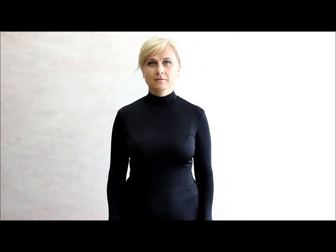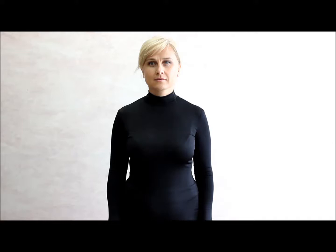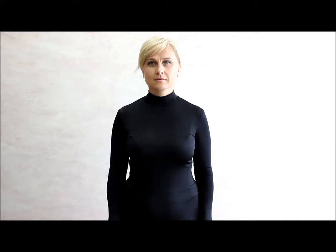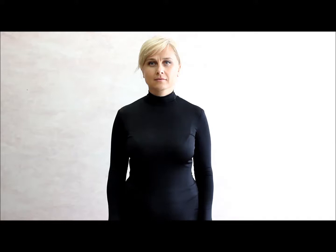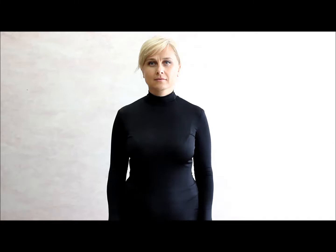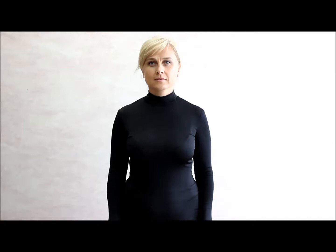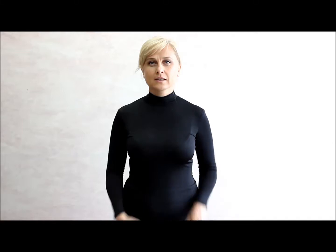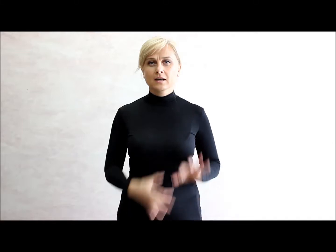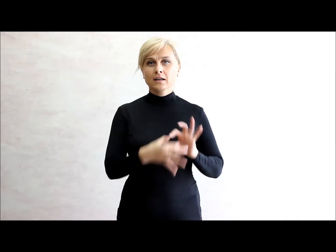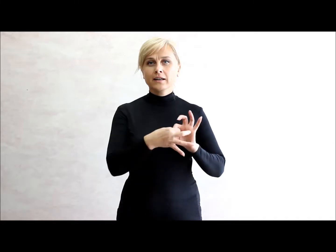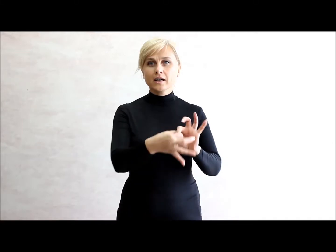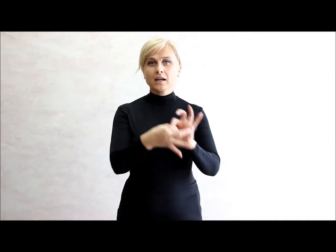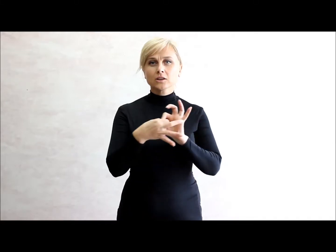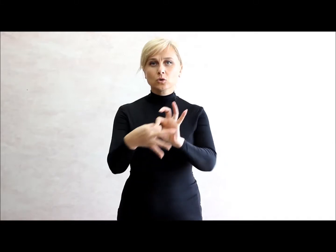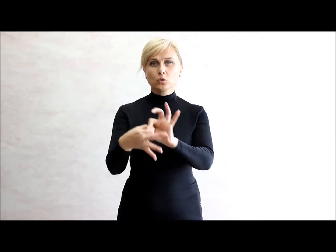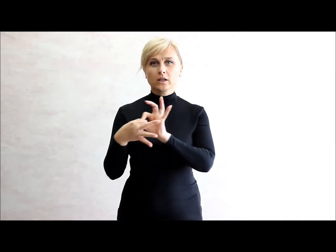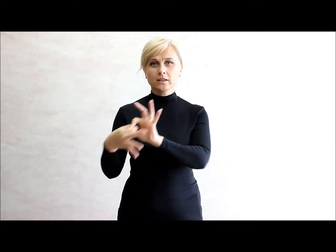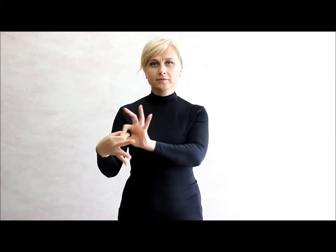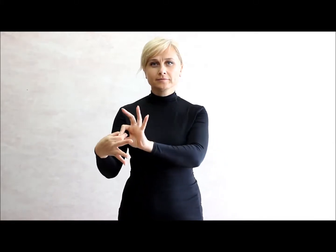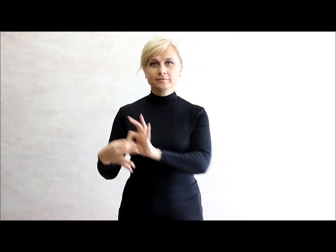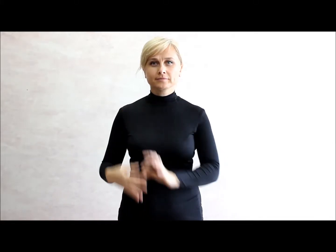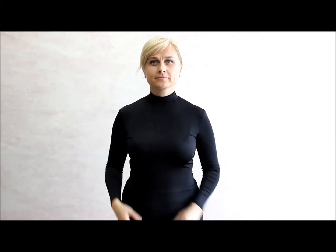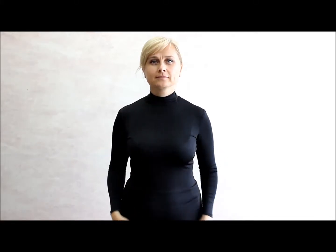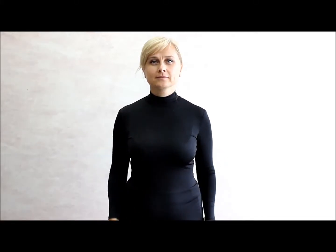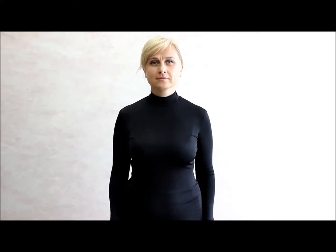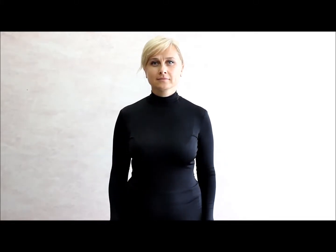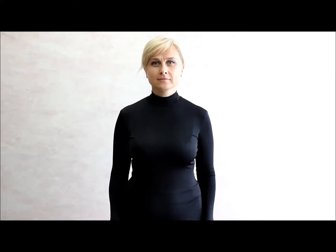Legătură